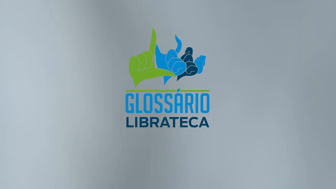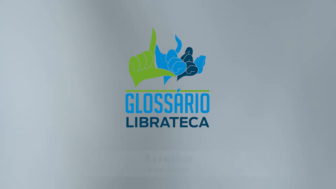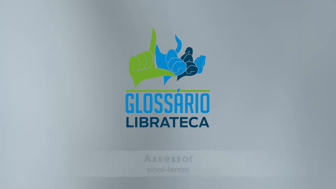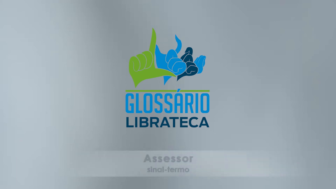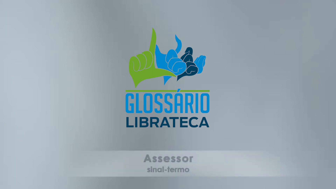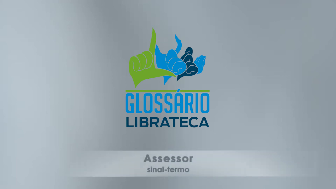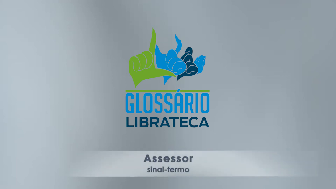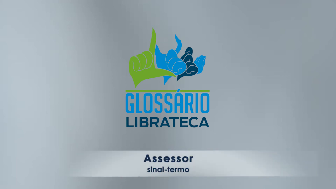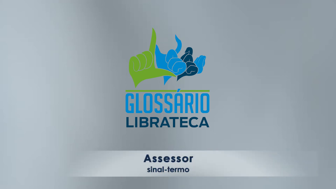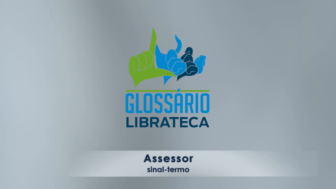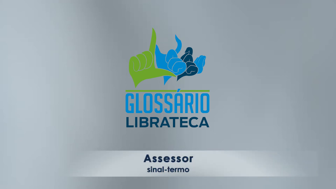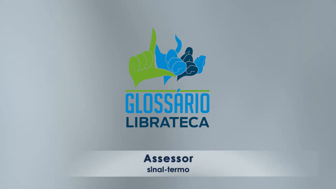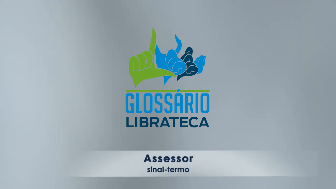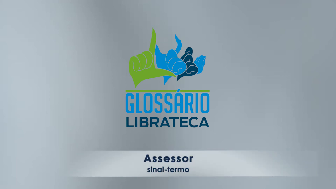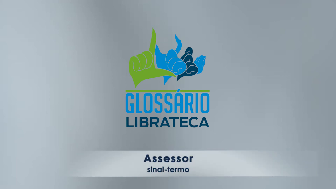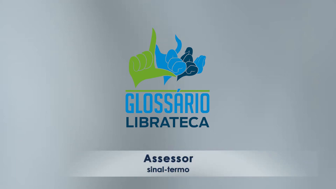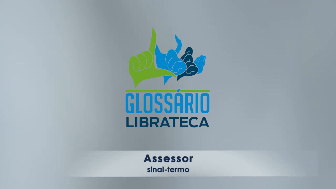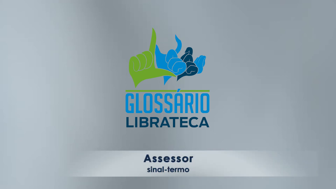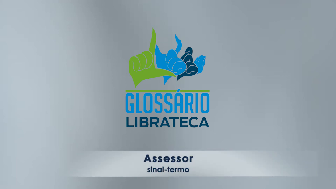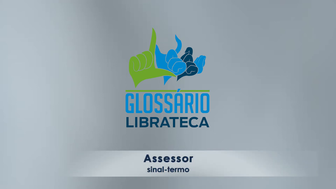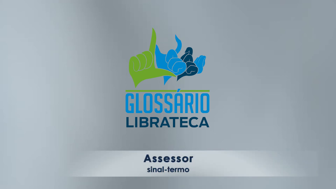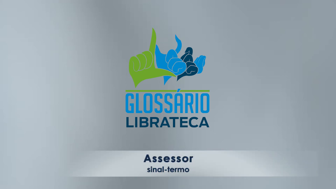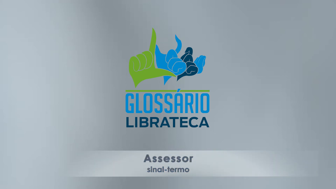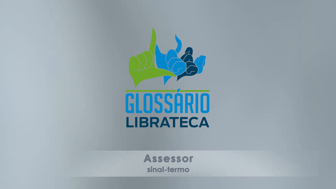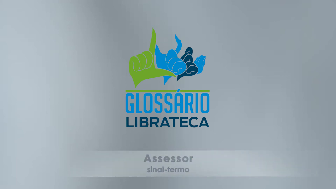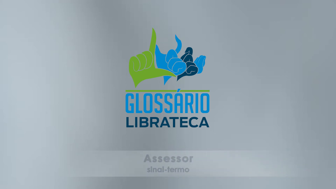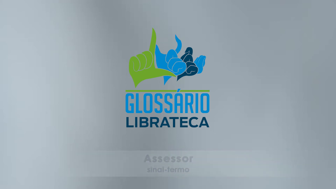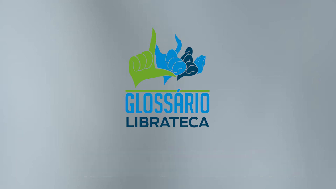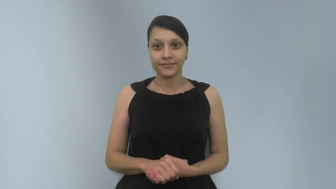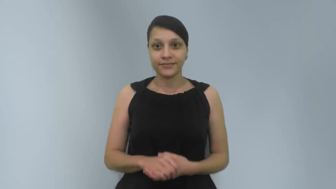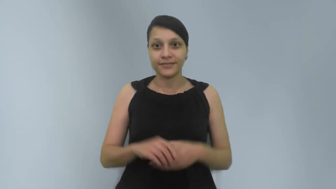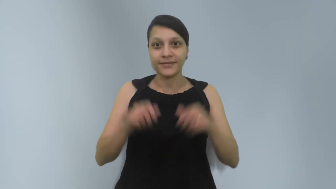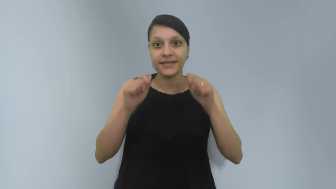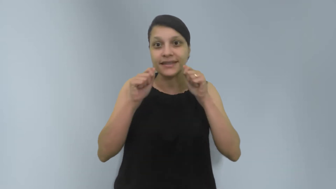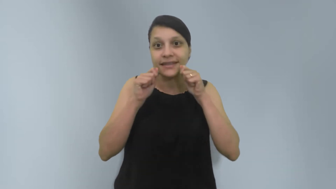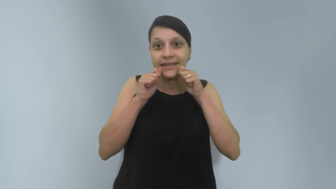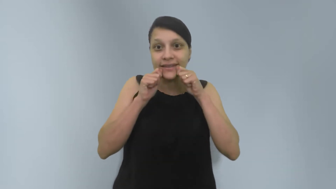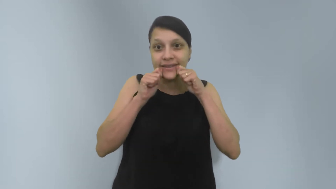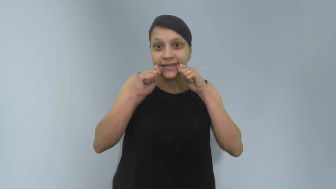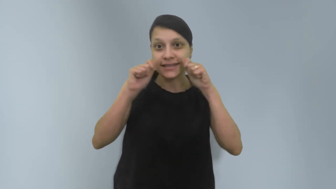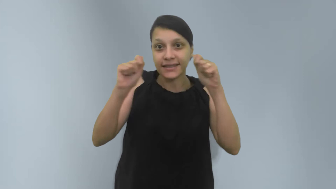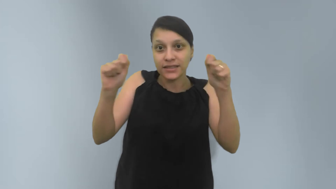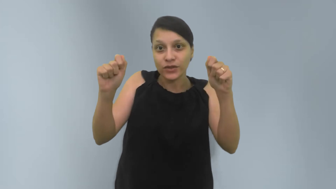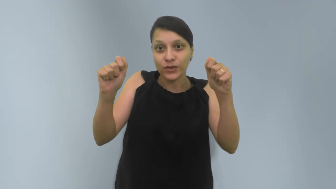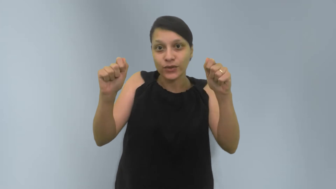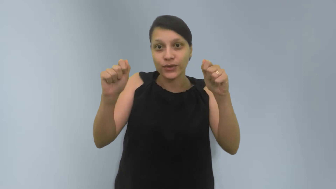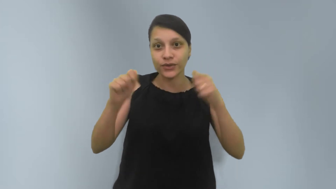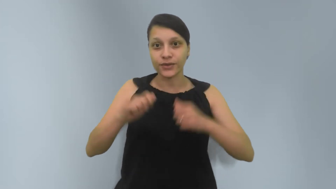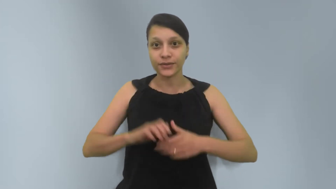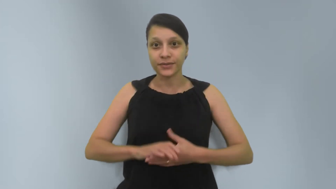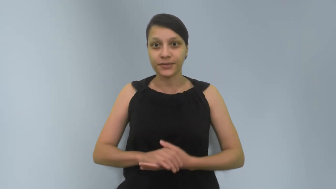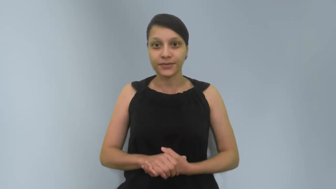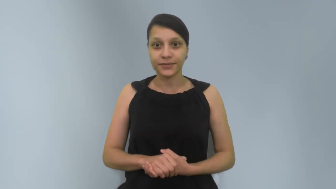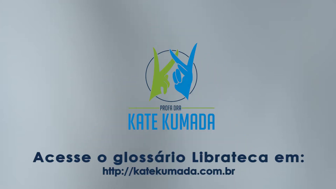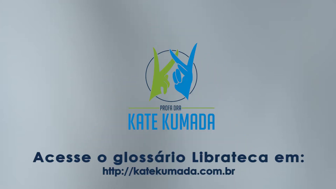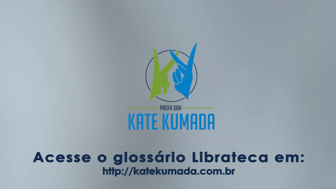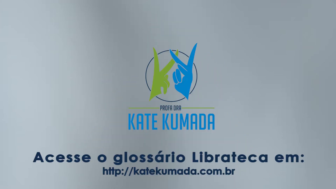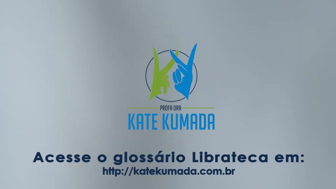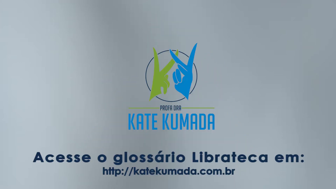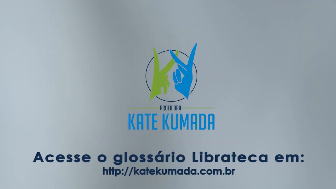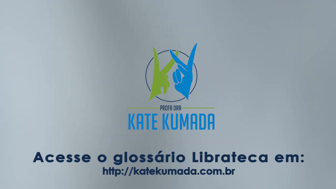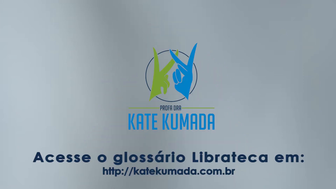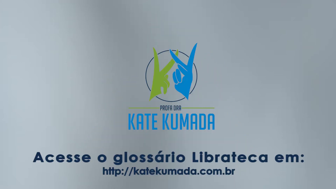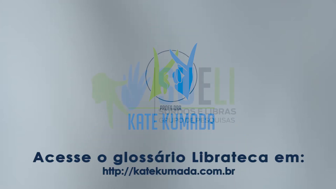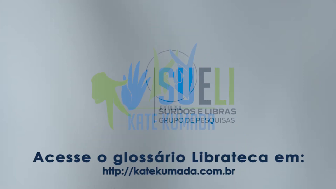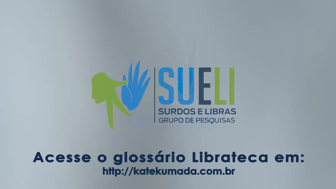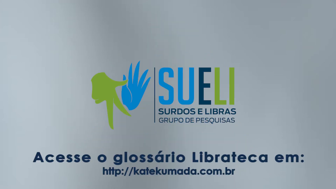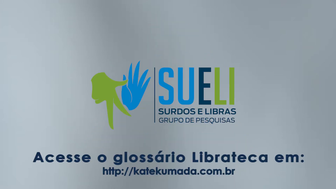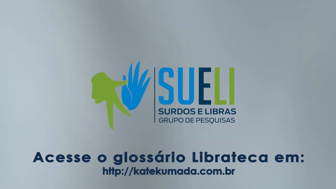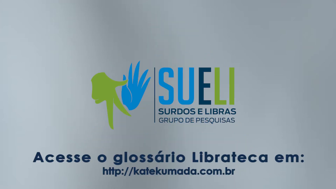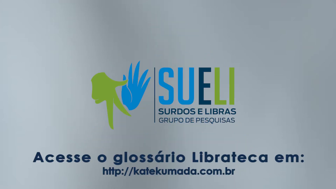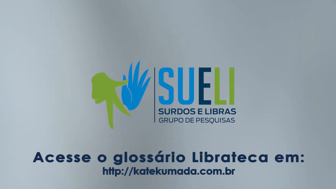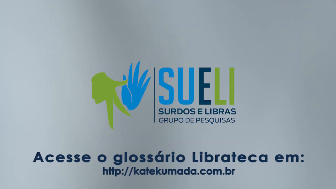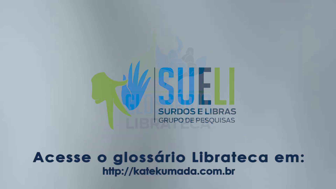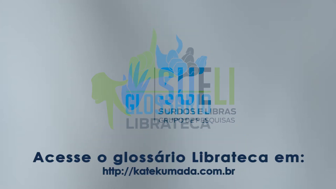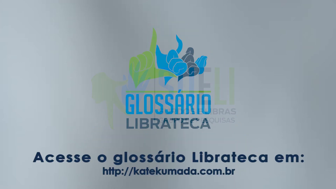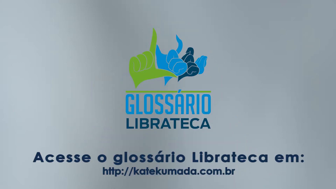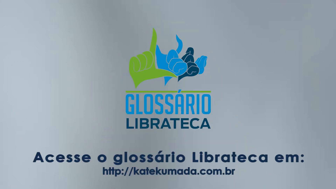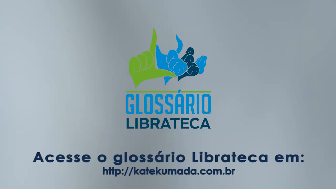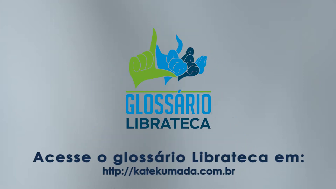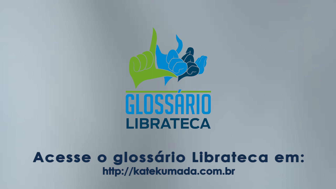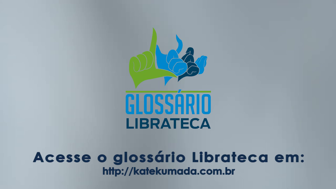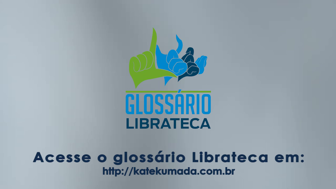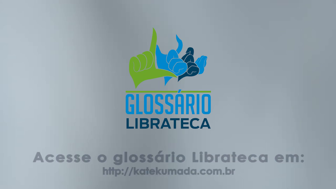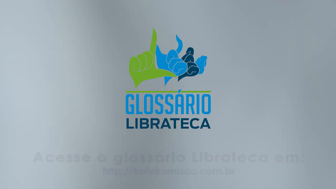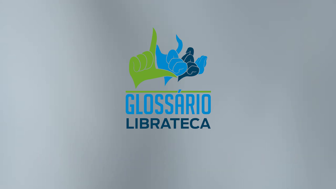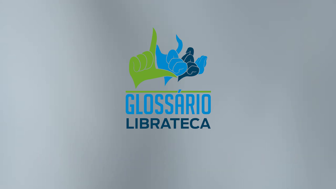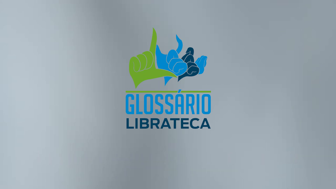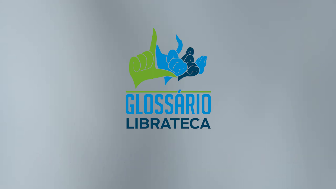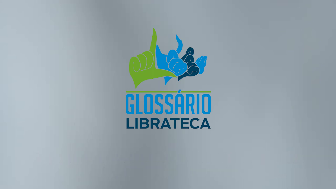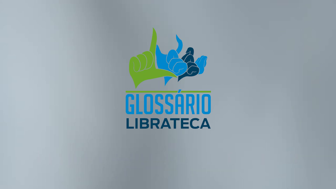Assessor